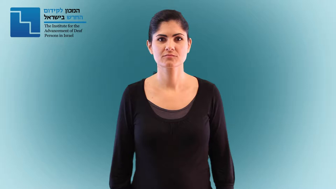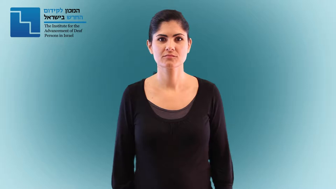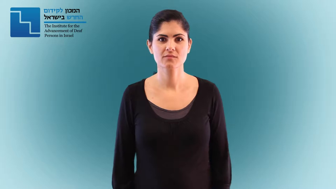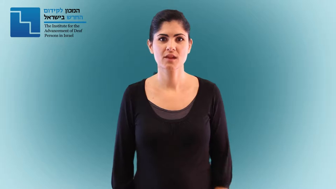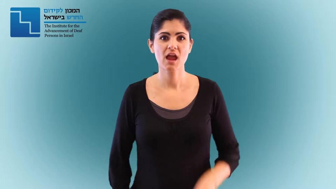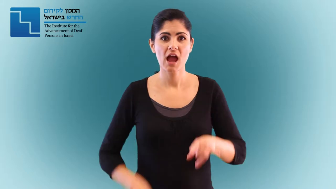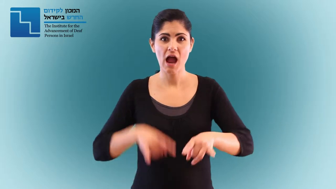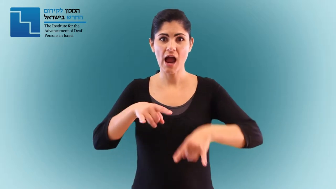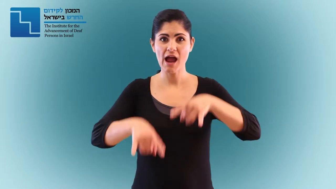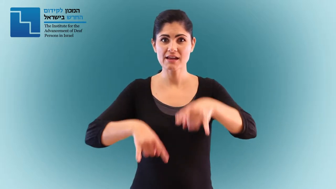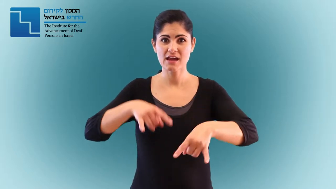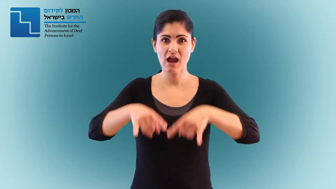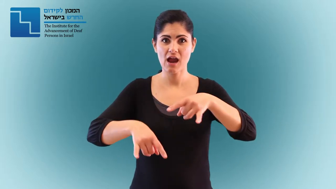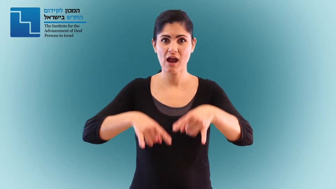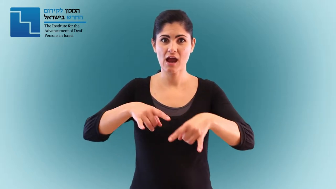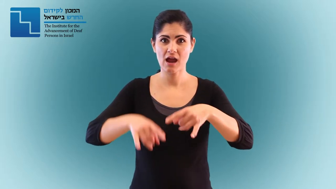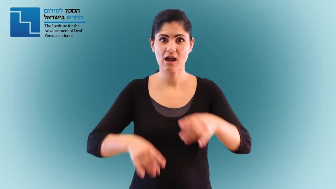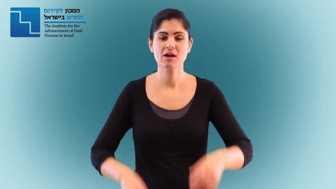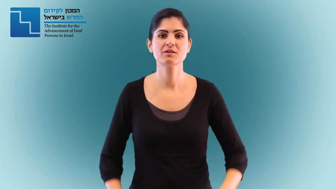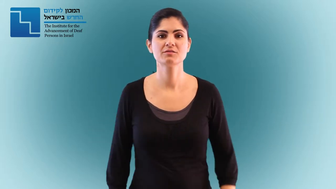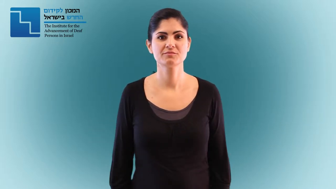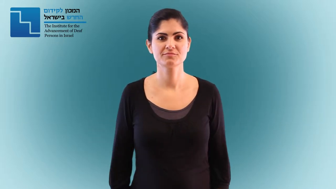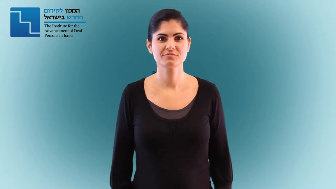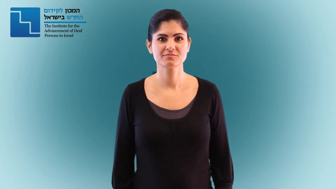חיה